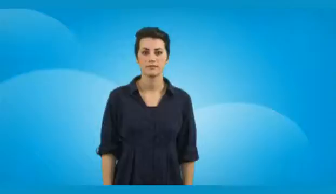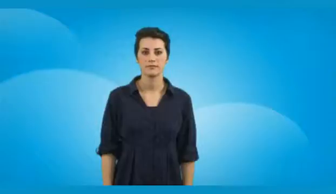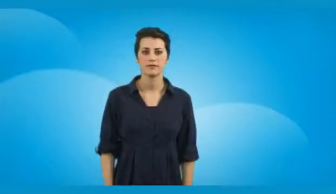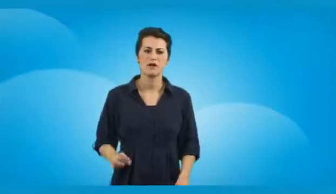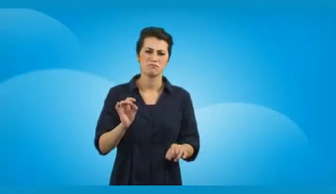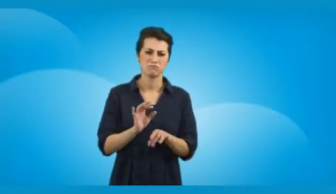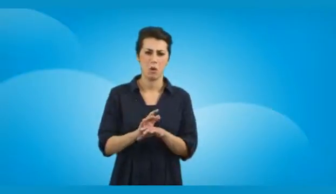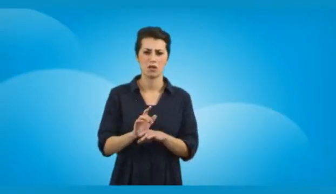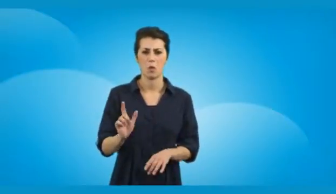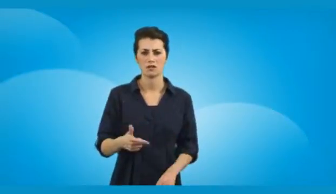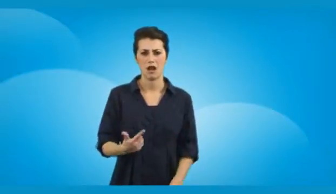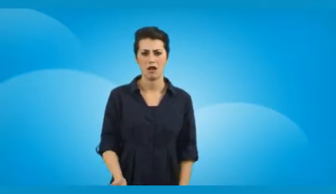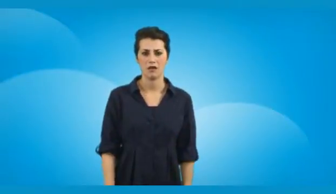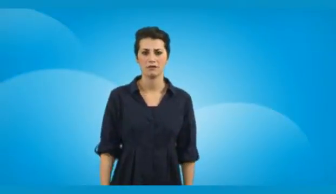Boldogtalan